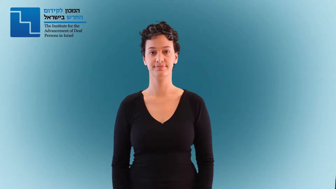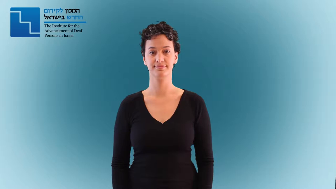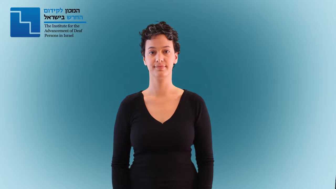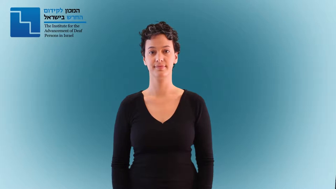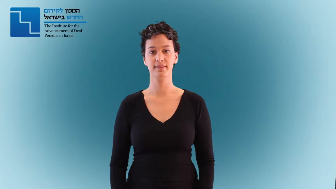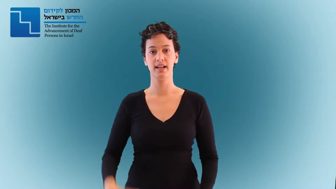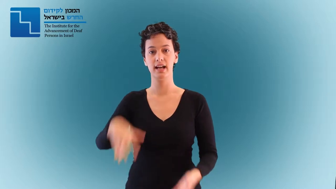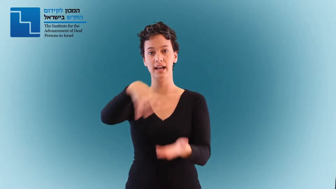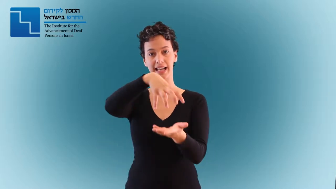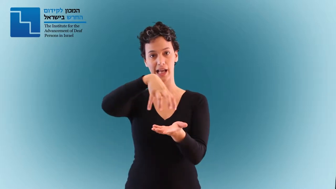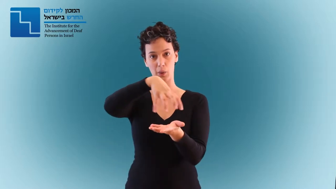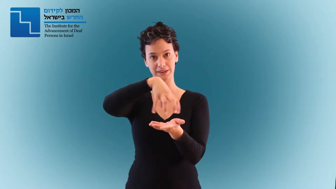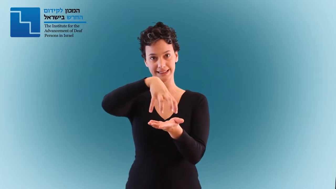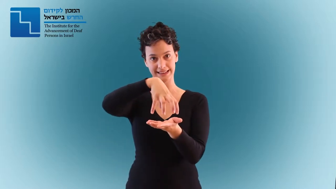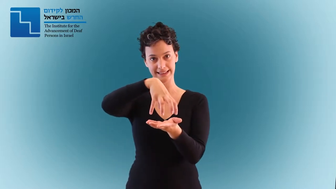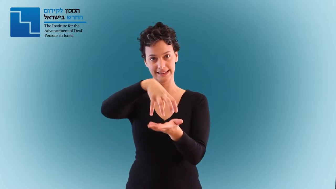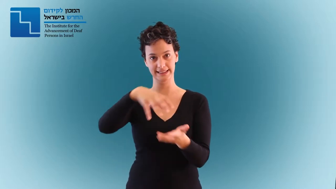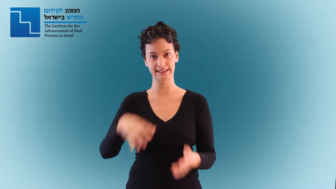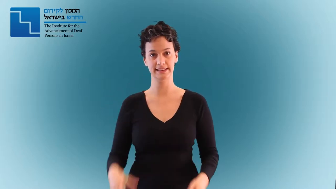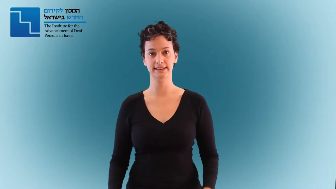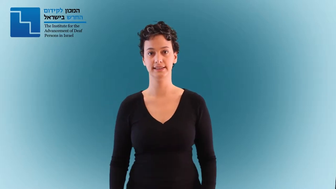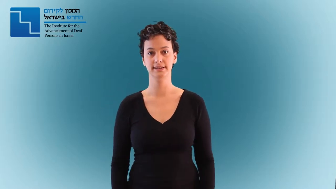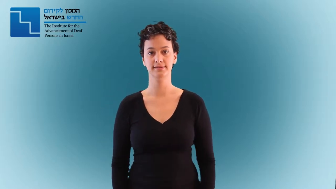לרכז